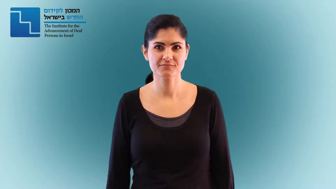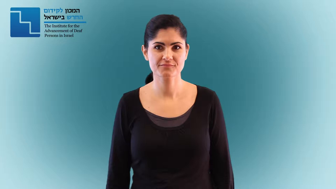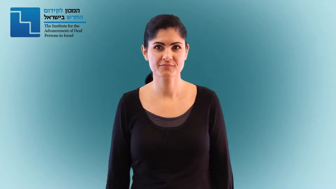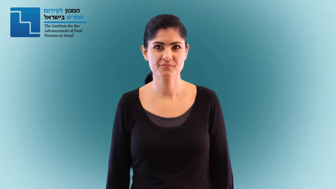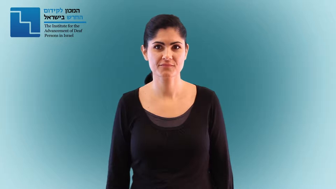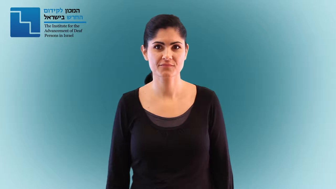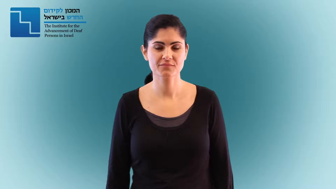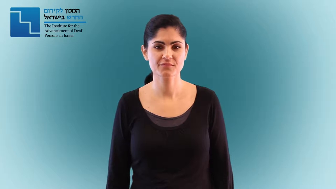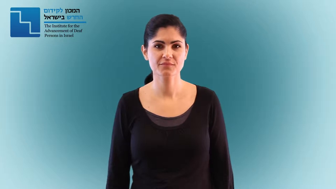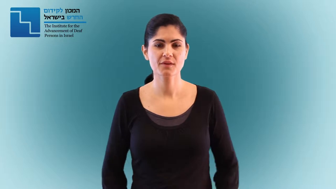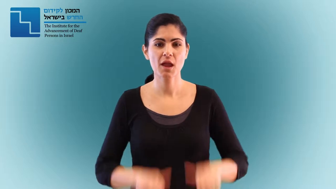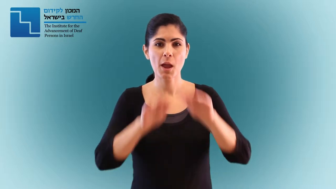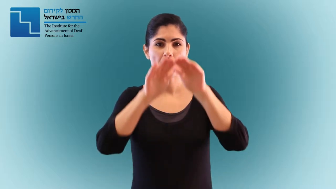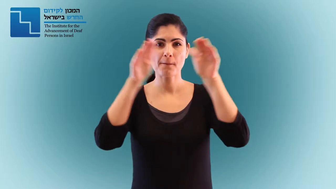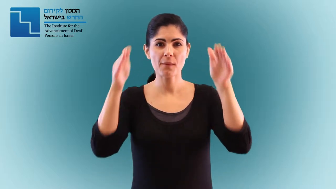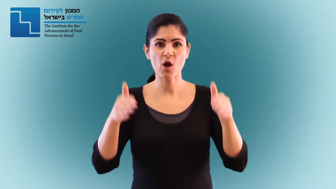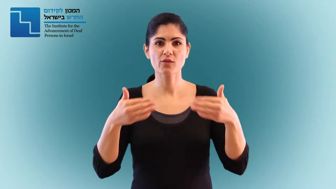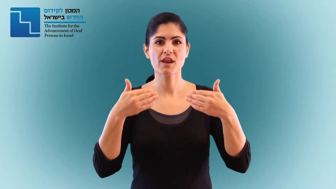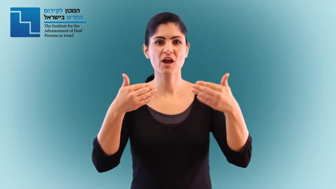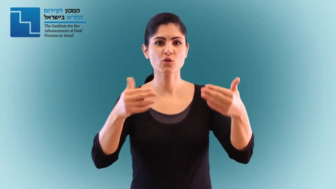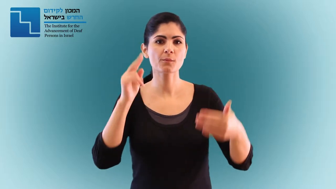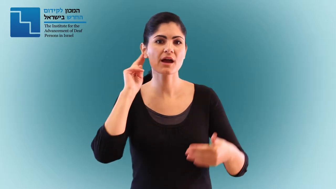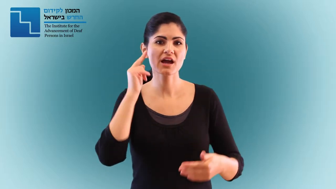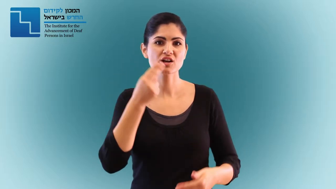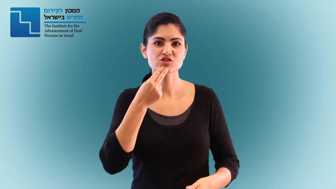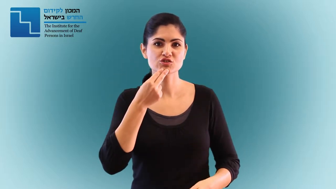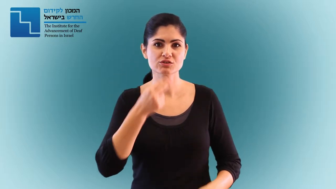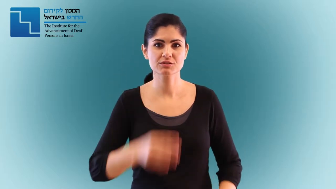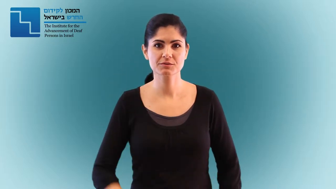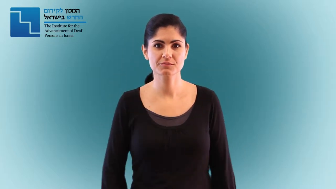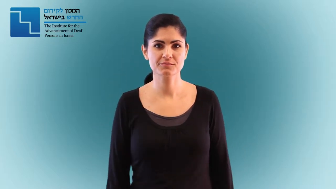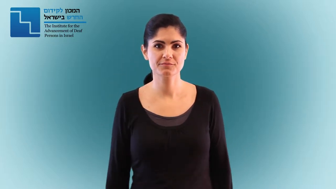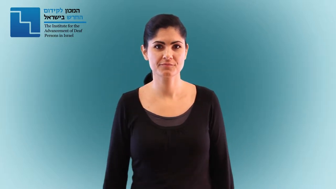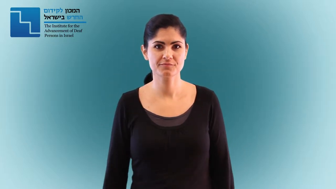המכון לקידום החירש